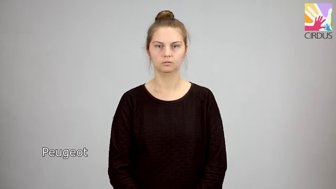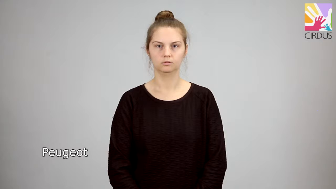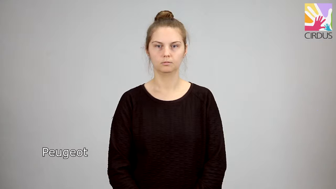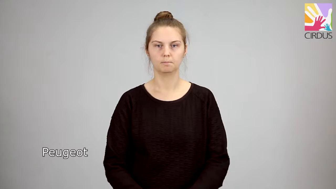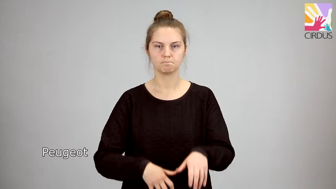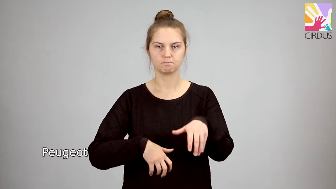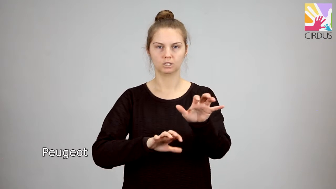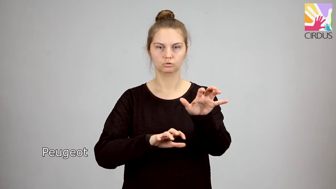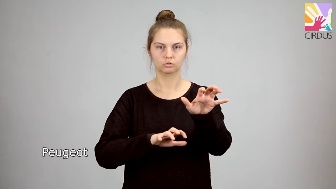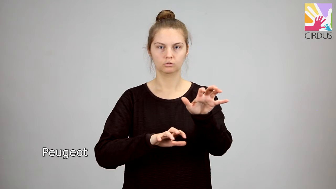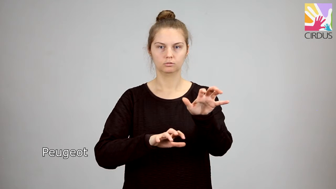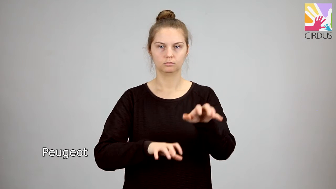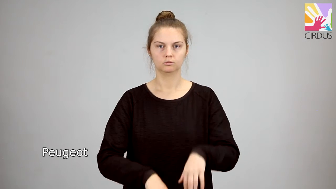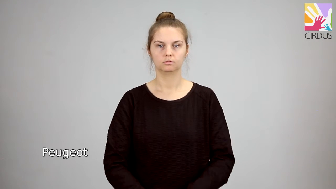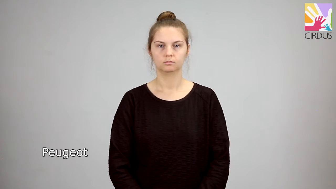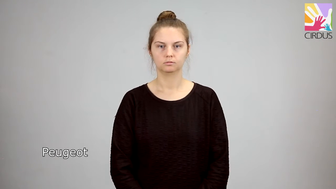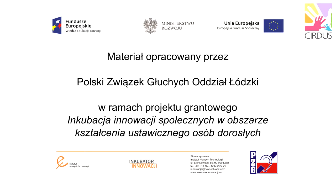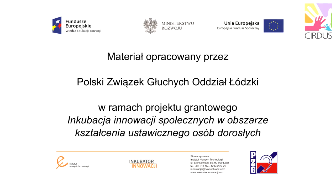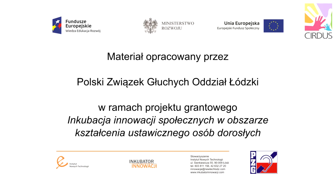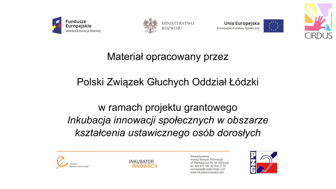Peugeot